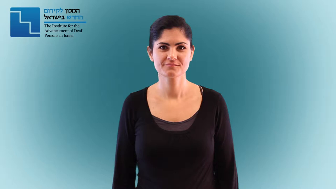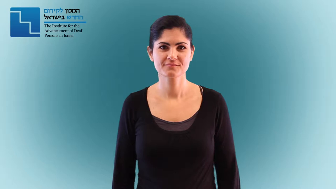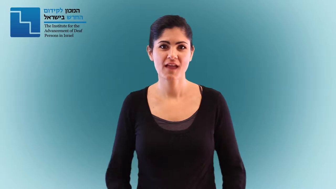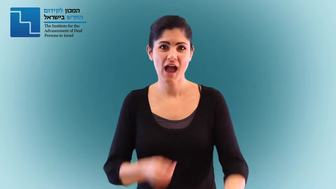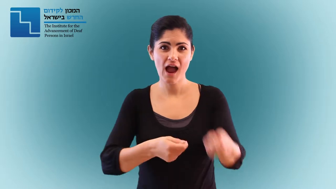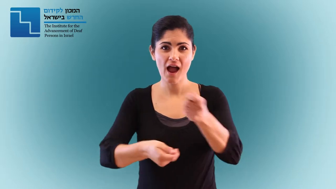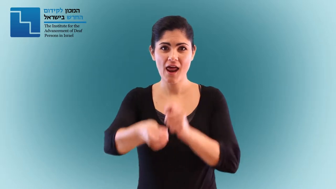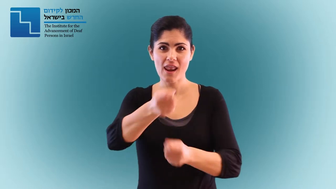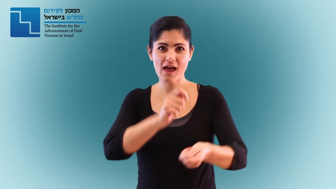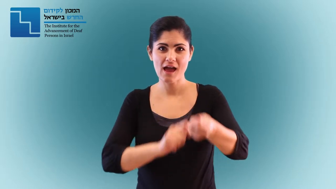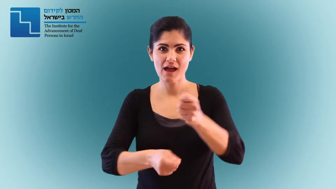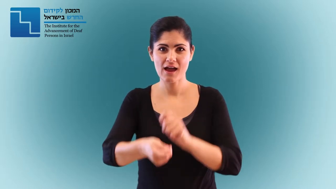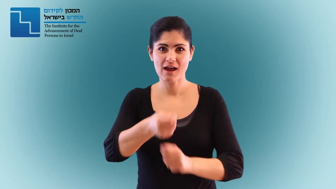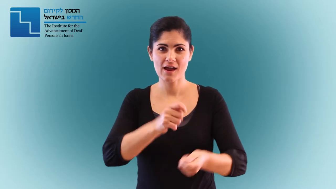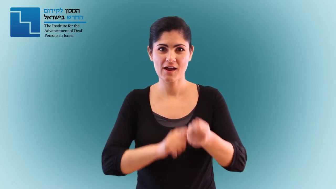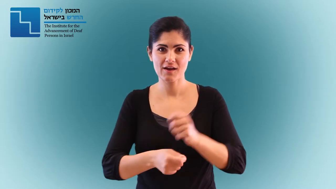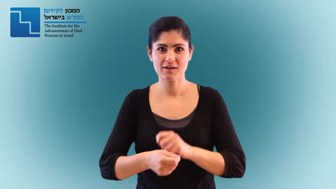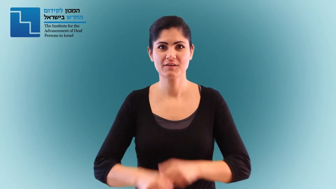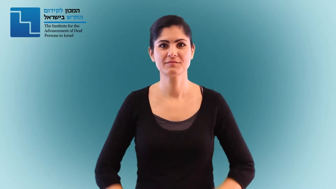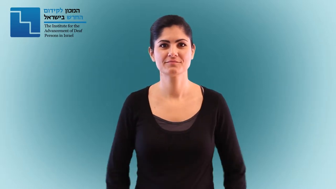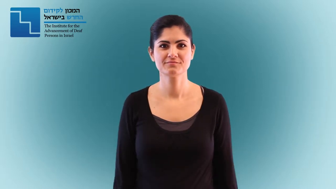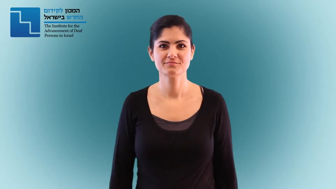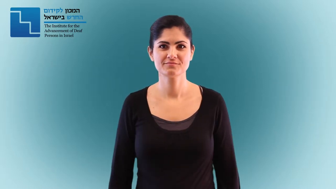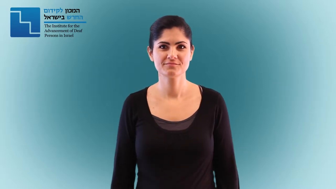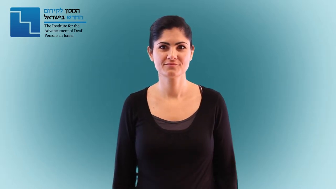חלה